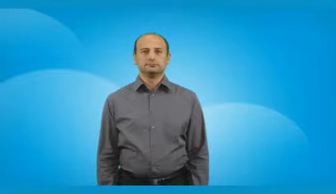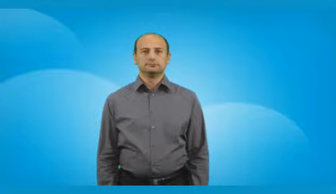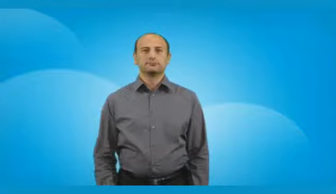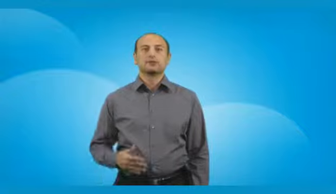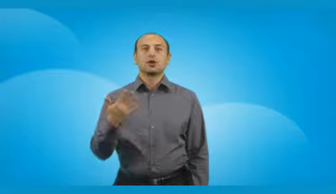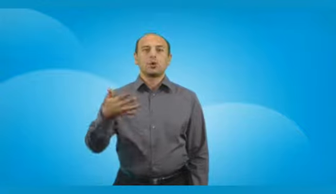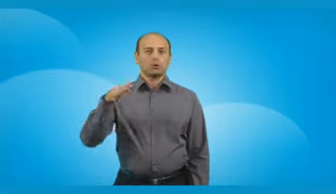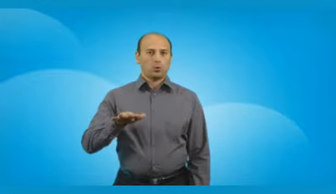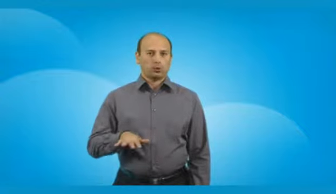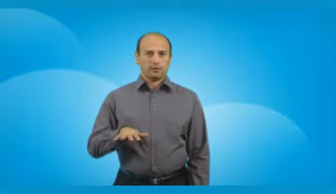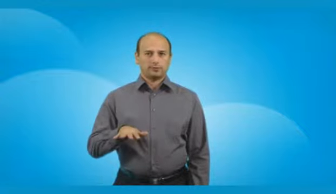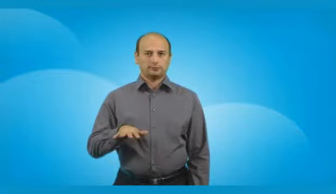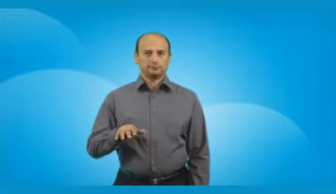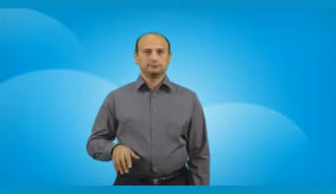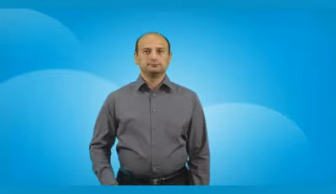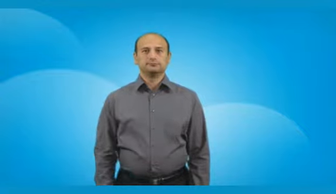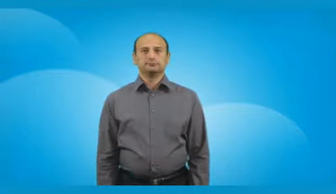5 hónap